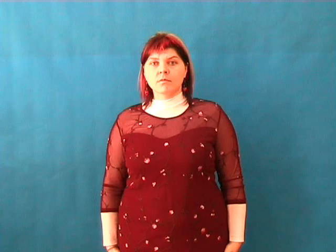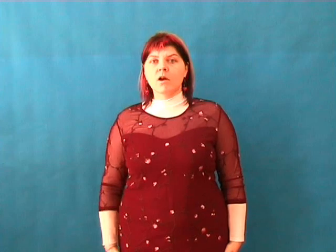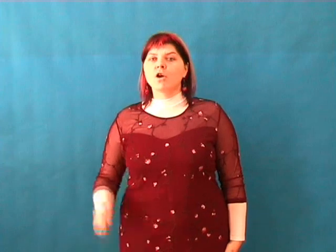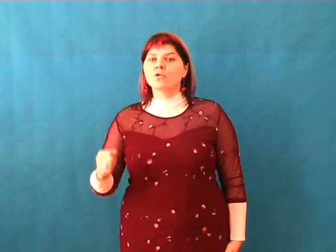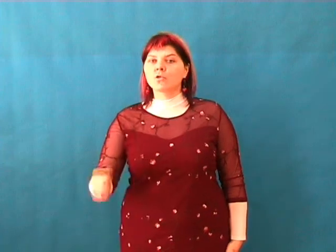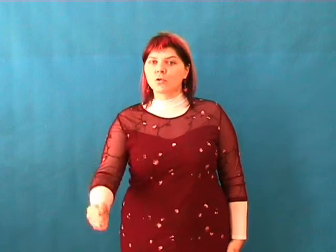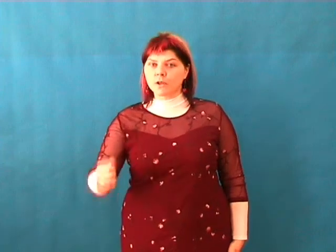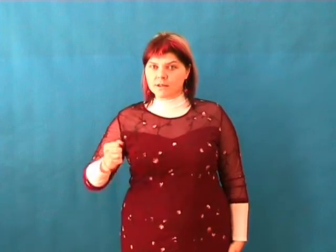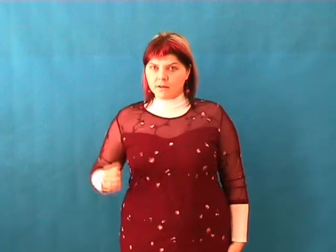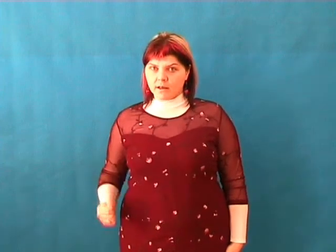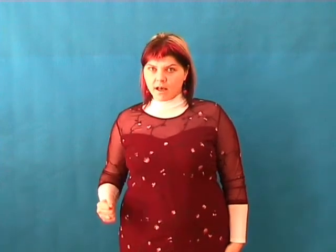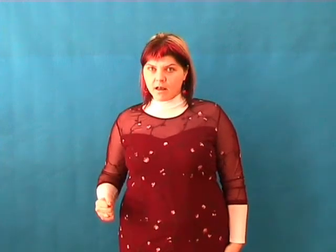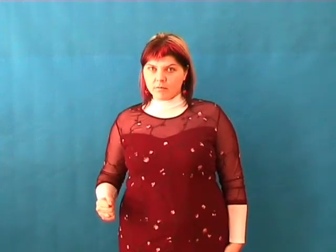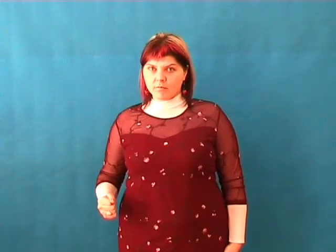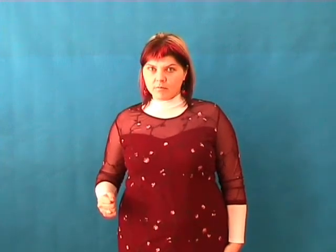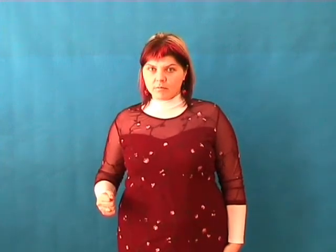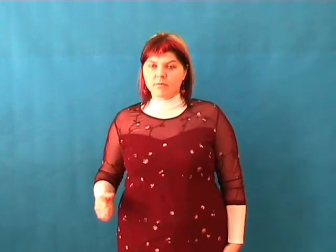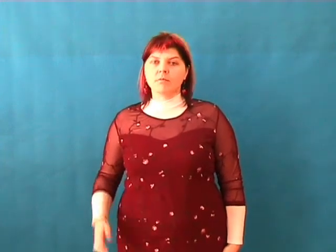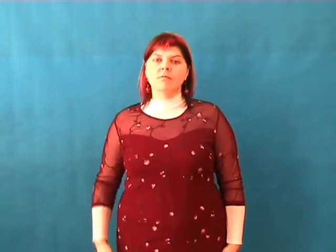turystyka